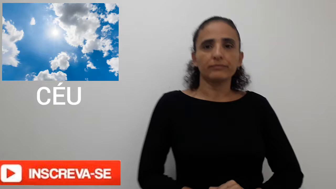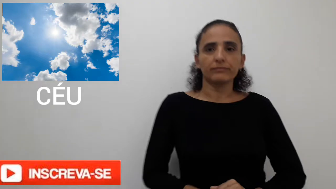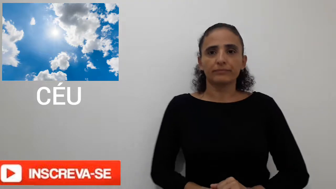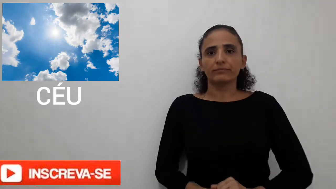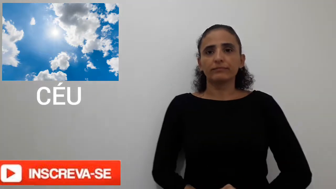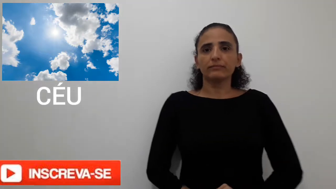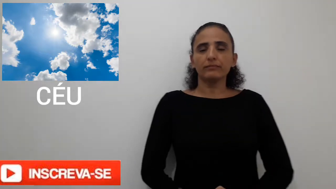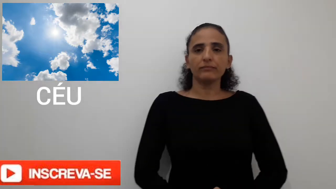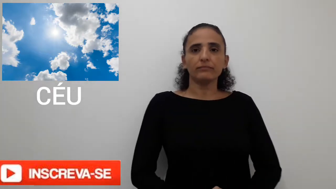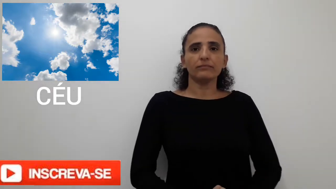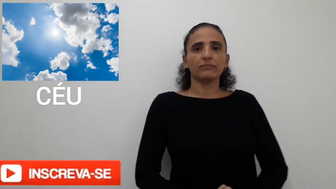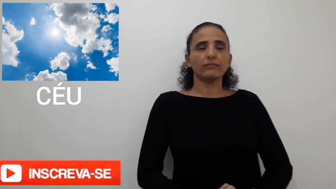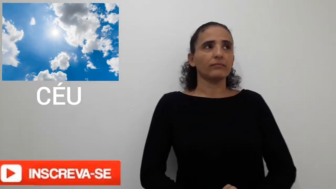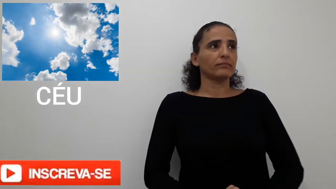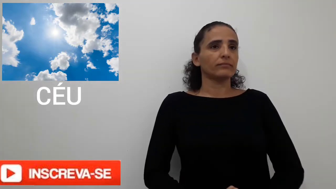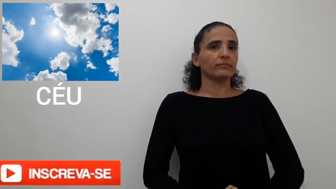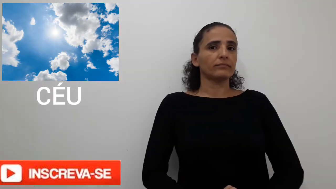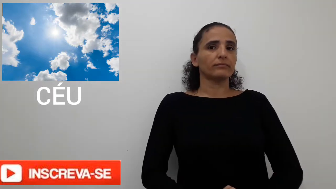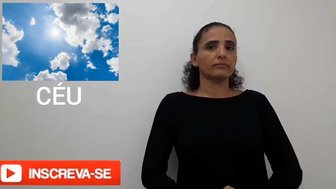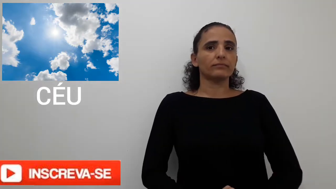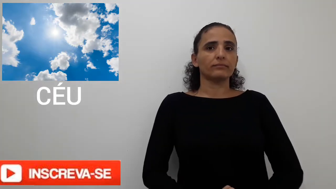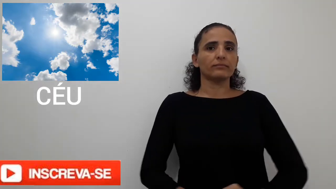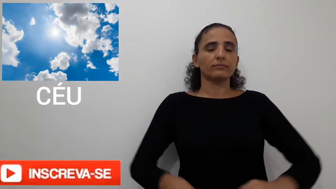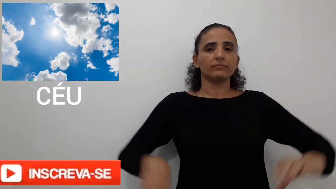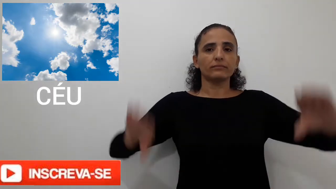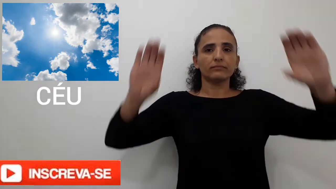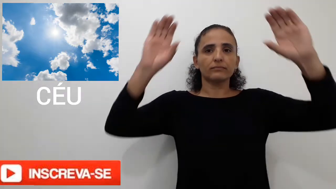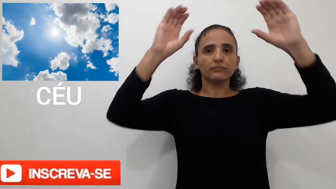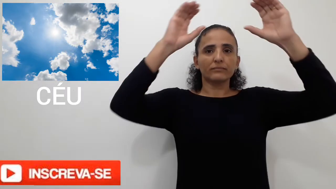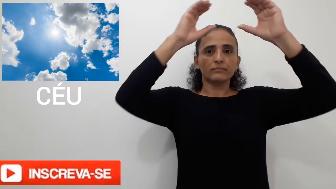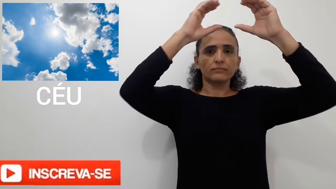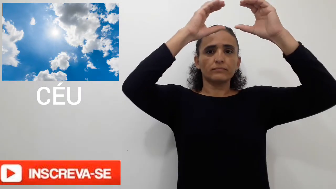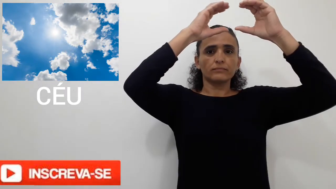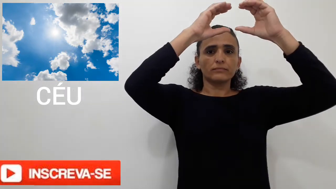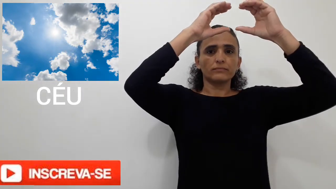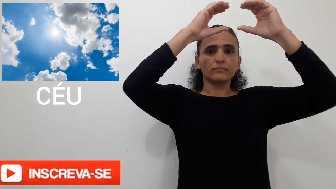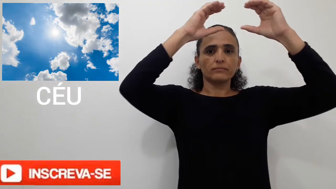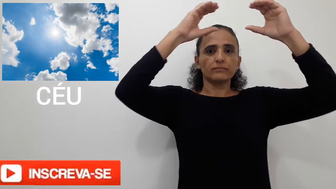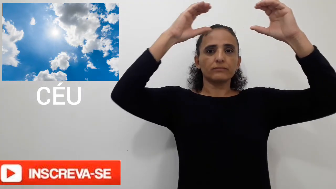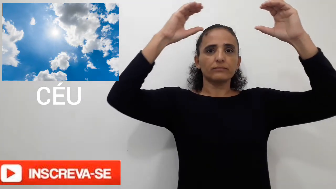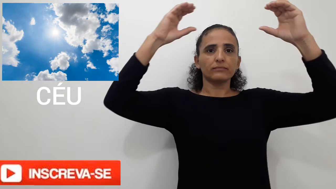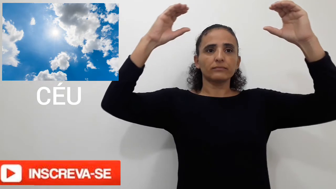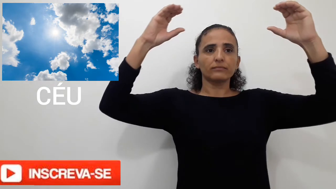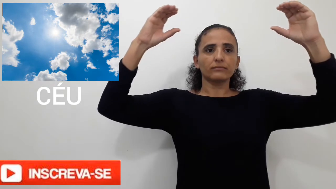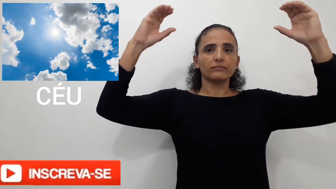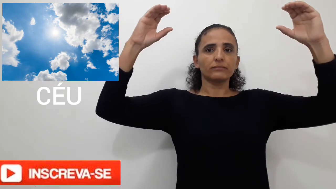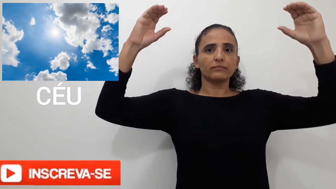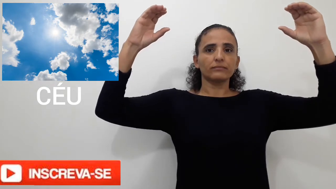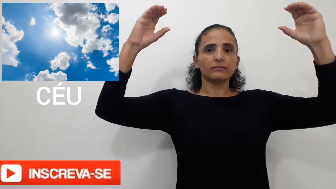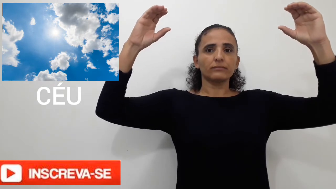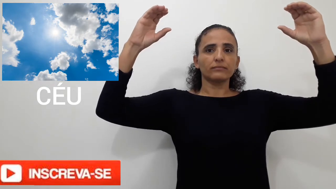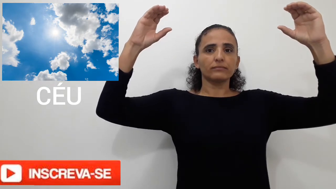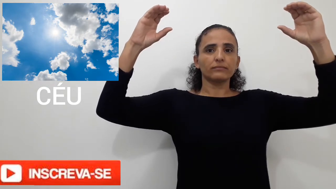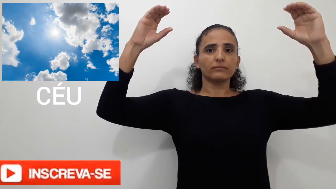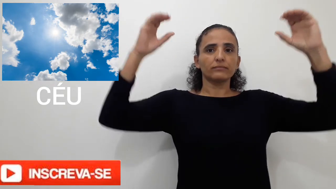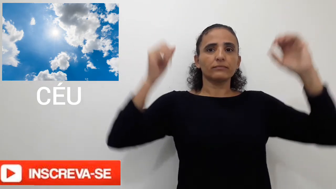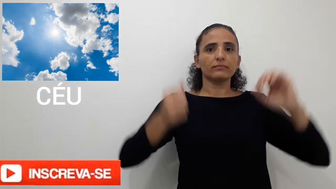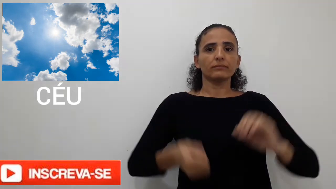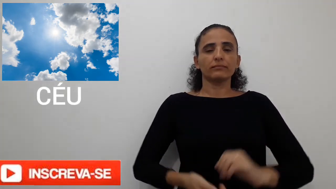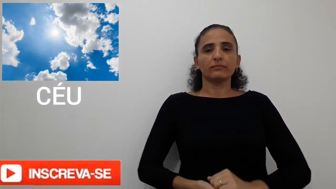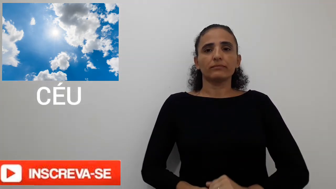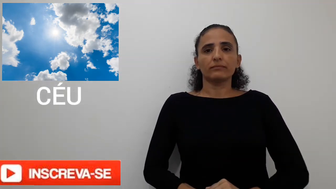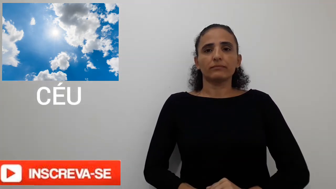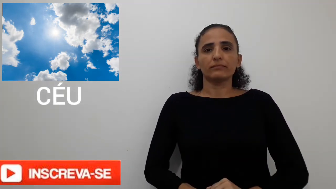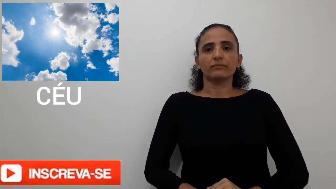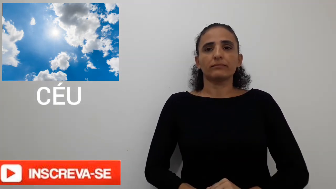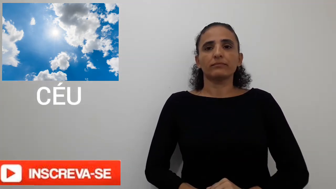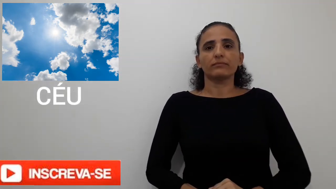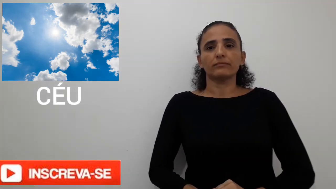CÉU